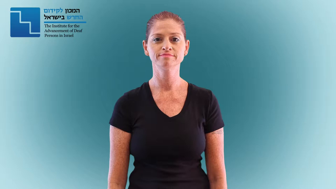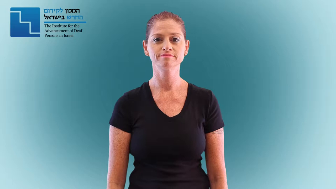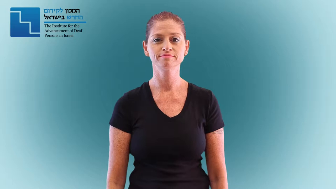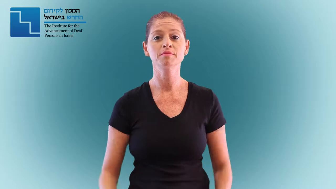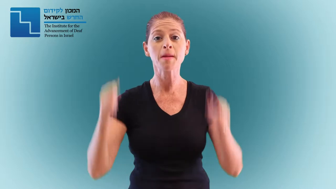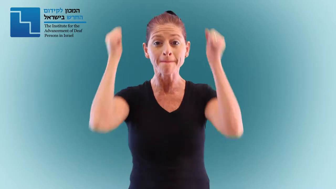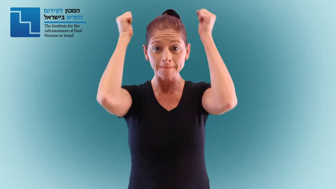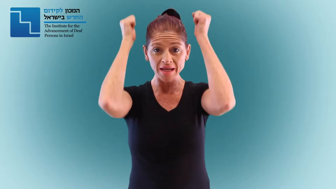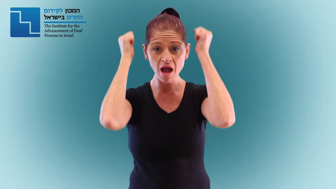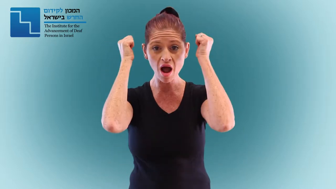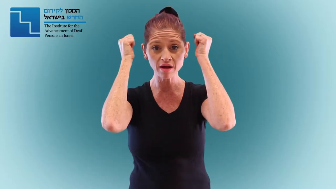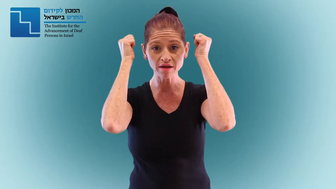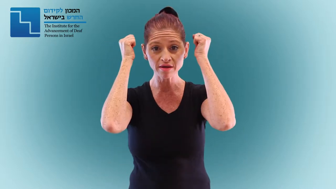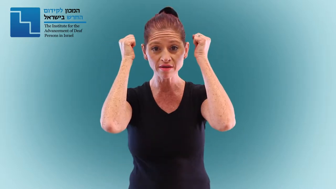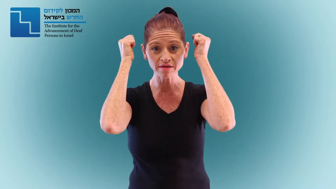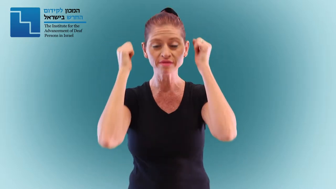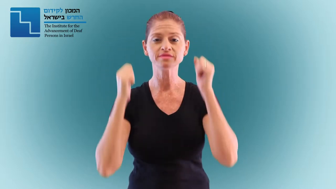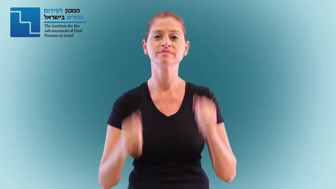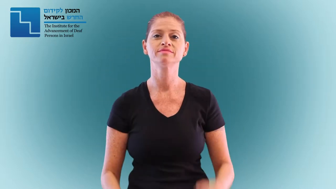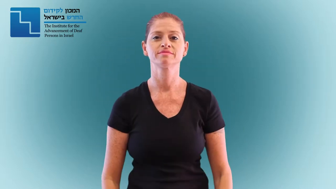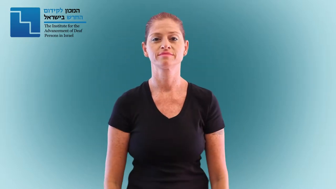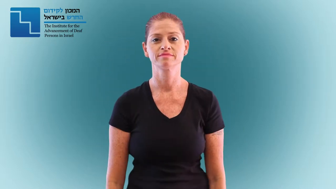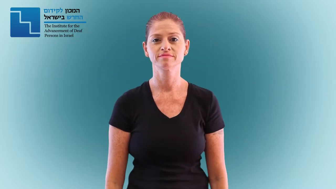פאה (לשיער)